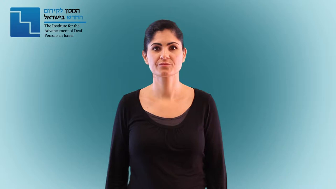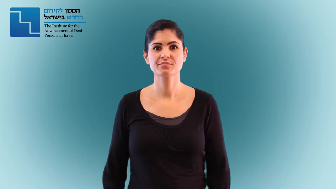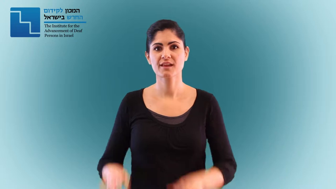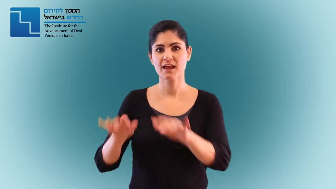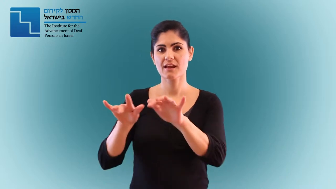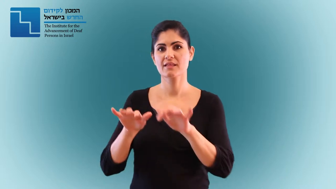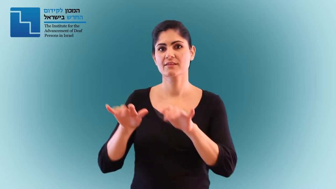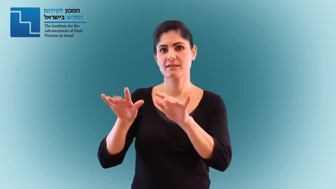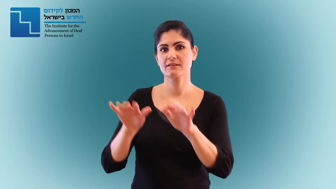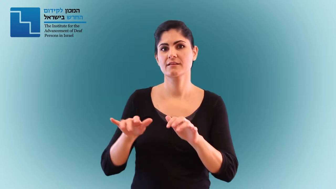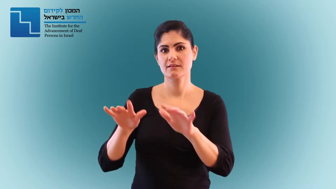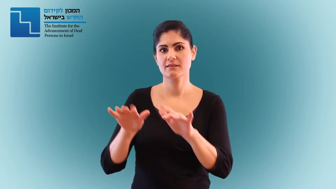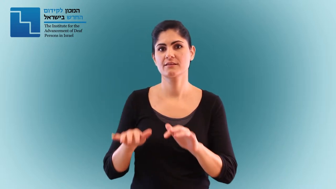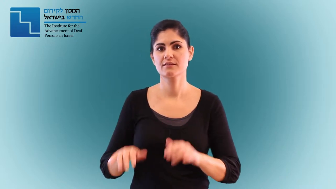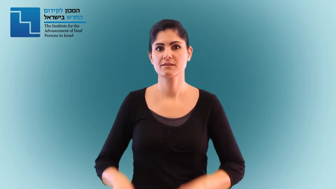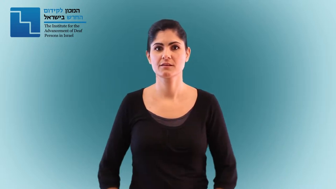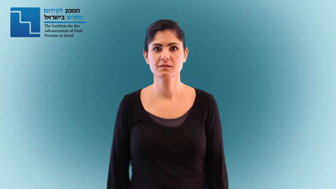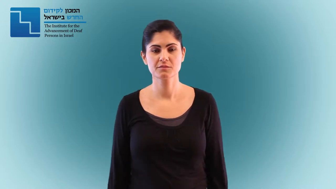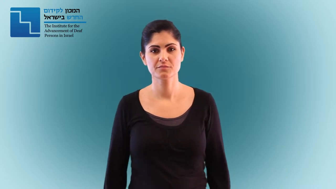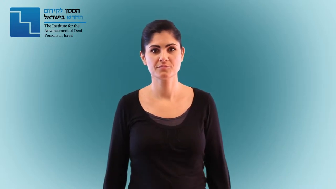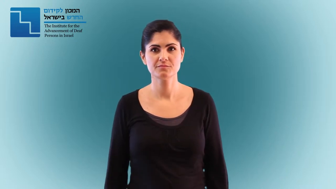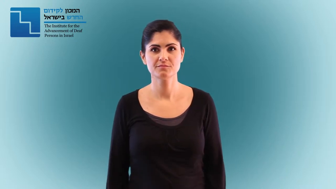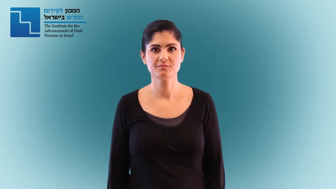קלדן